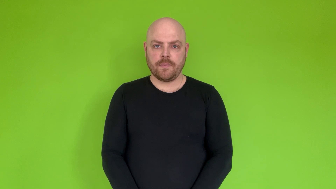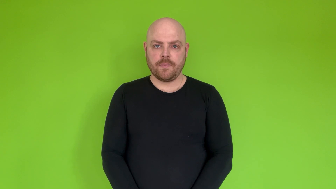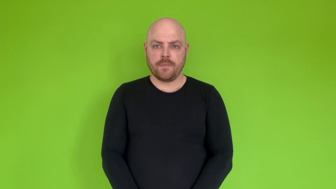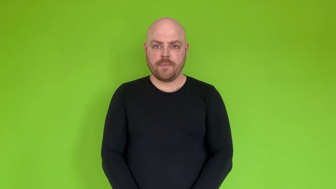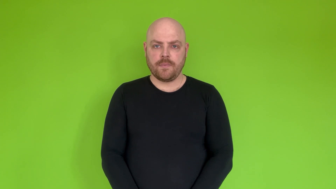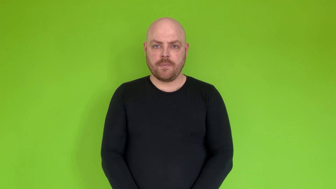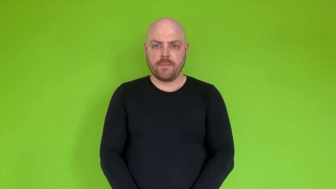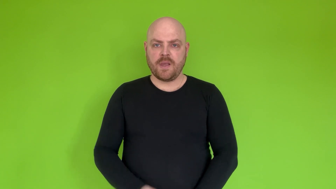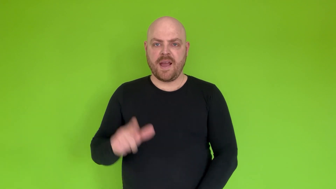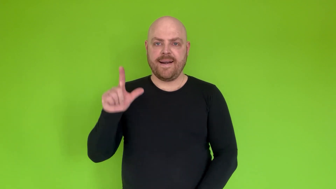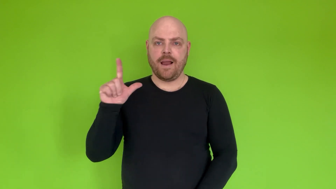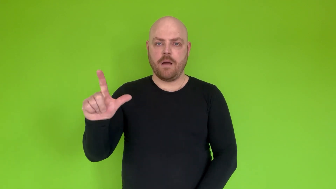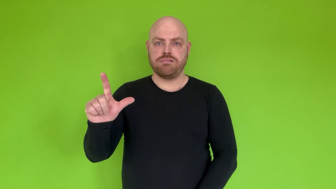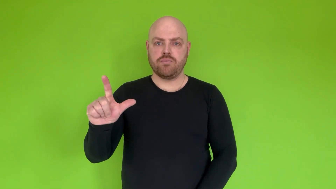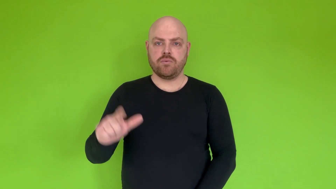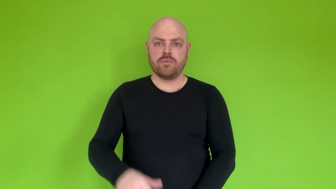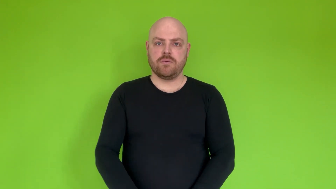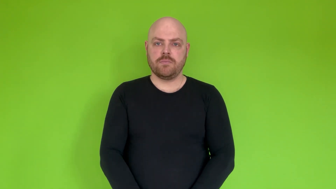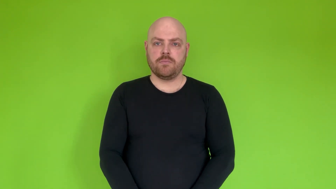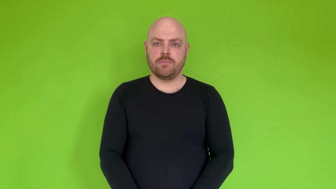Limbourg